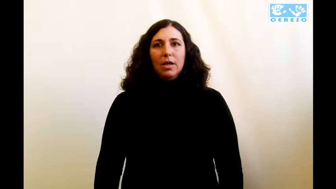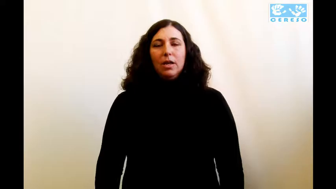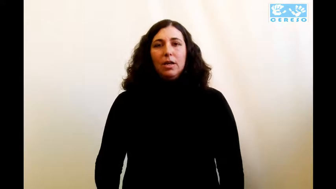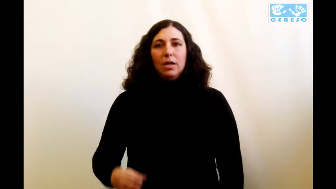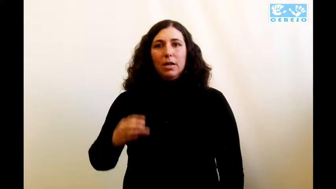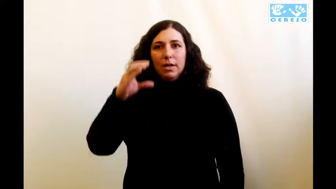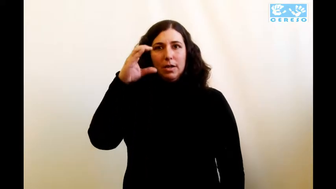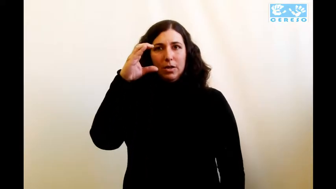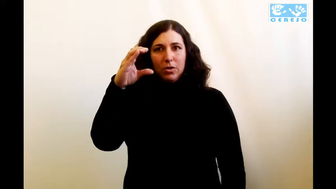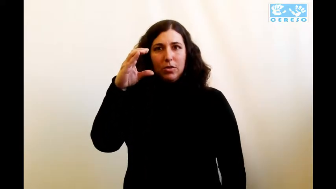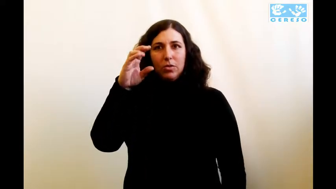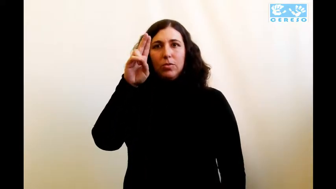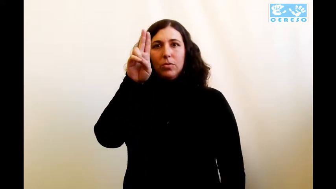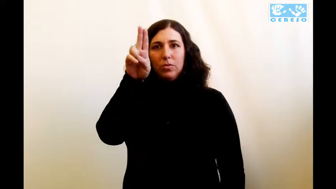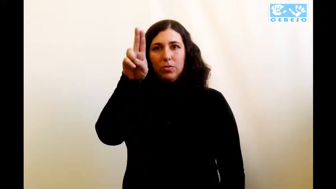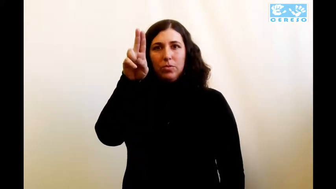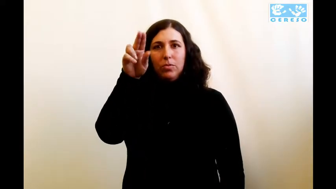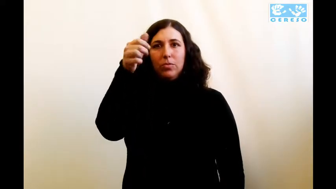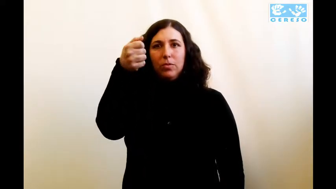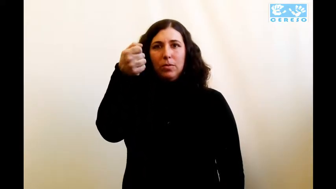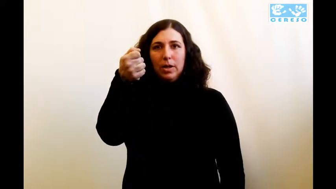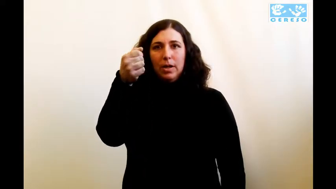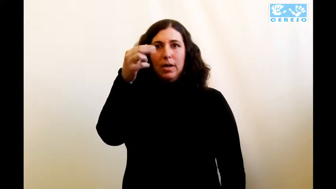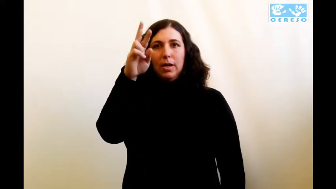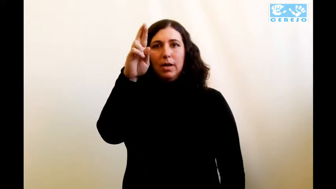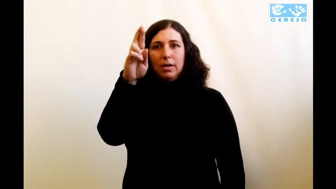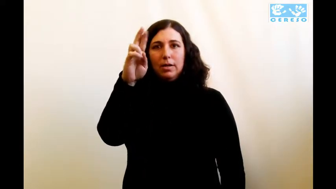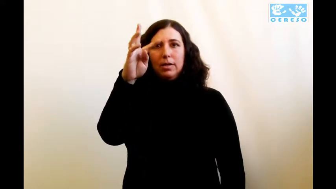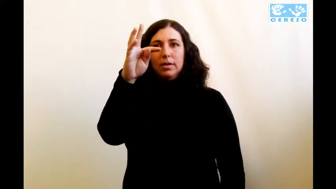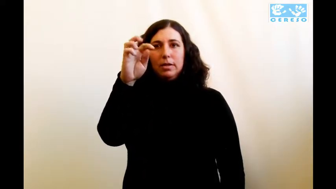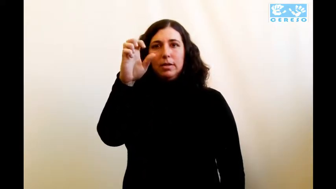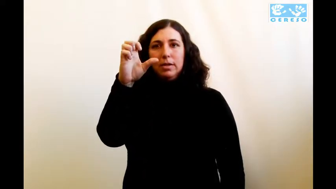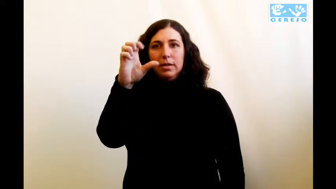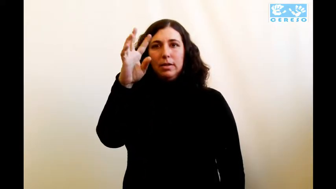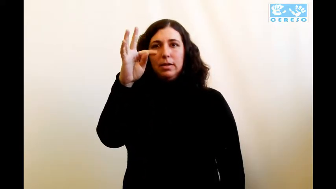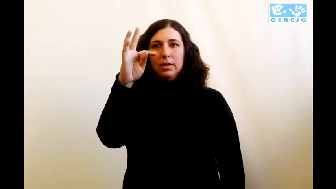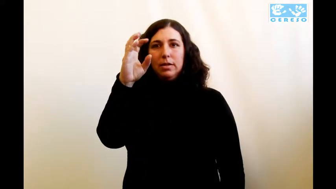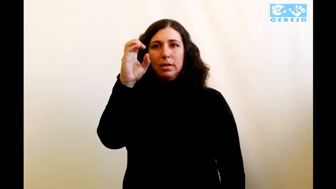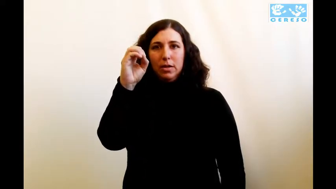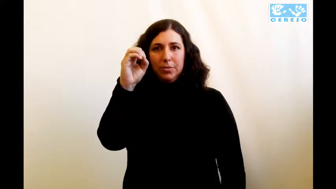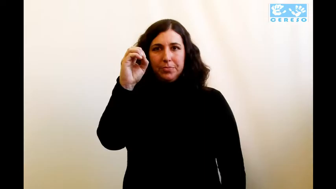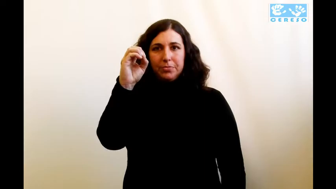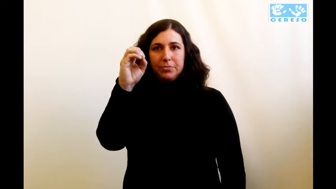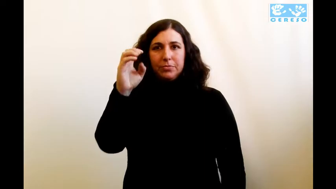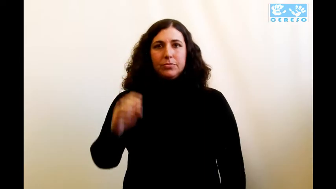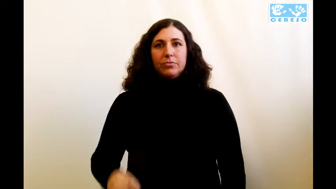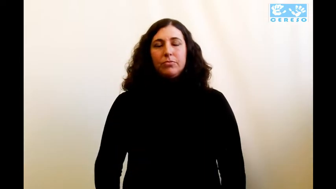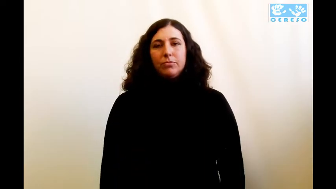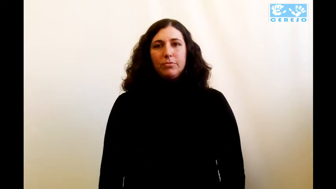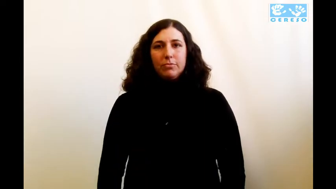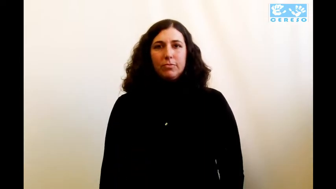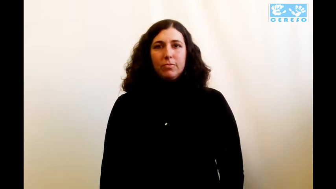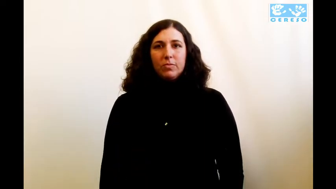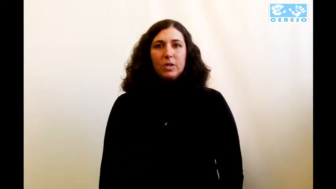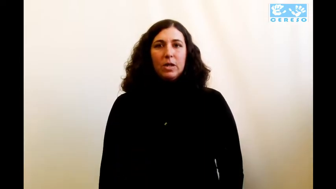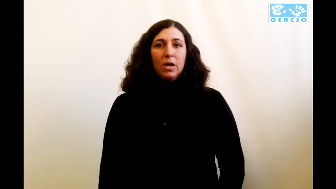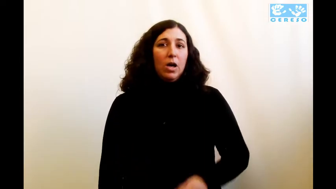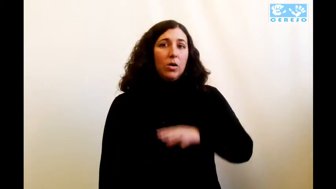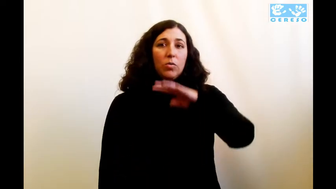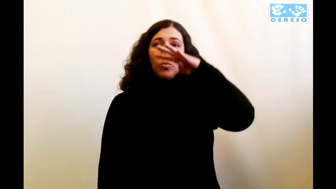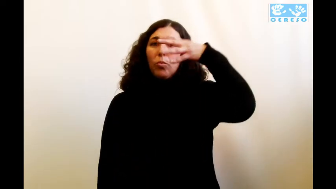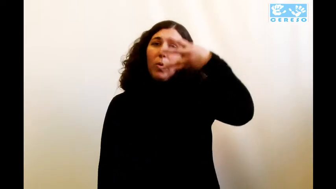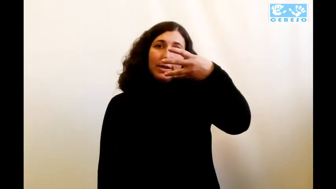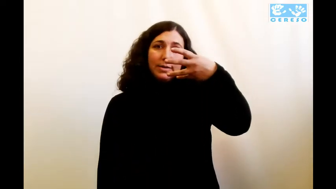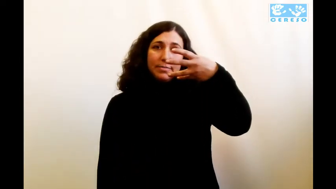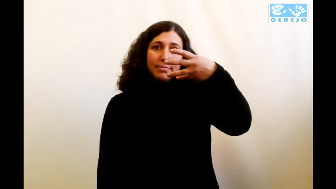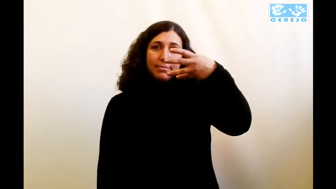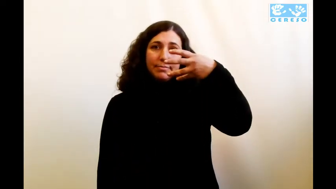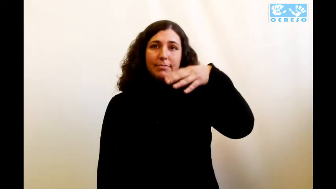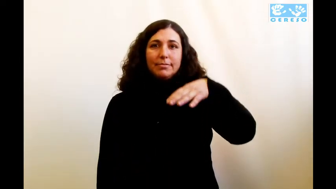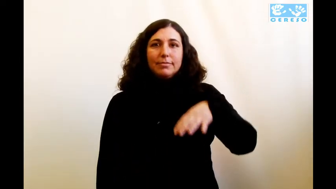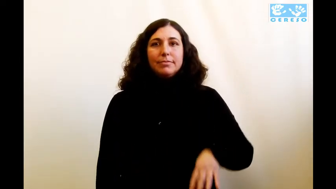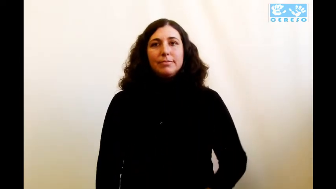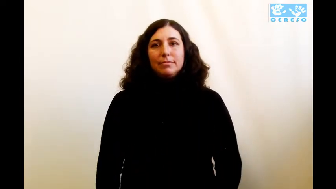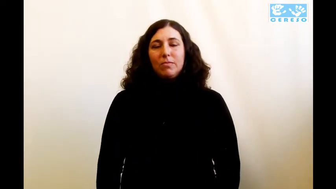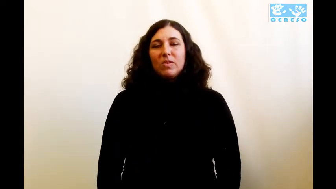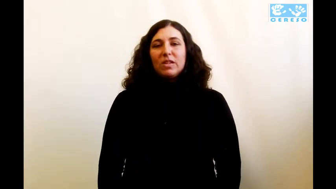Cuarteto